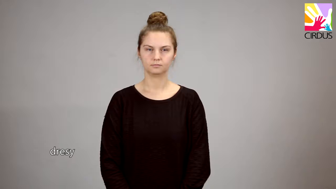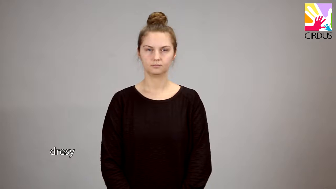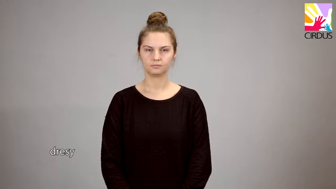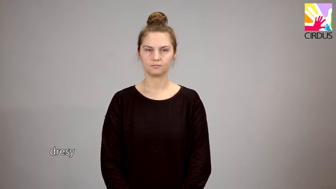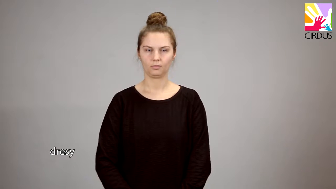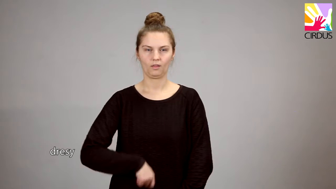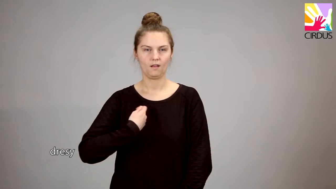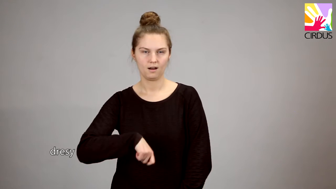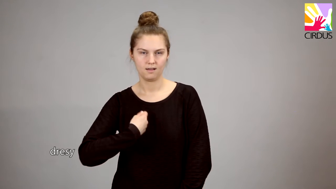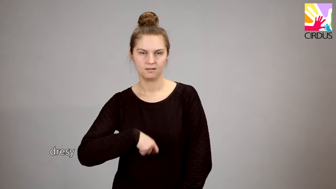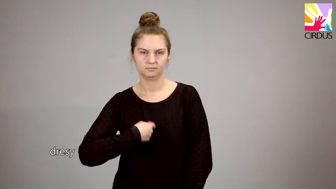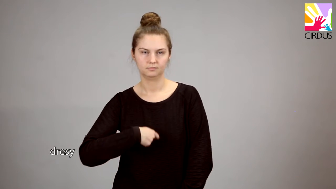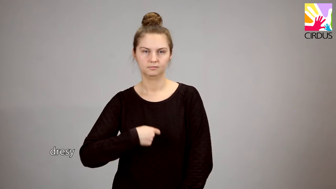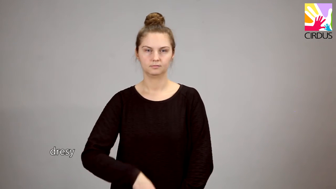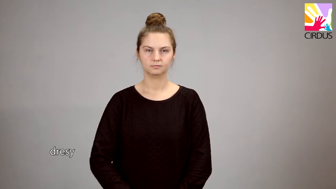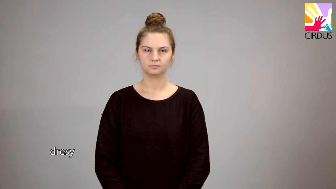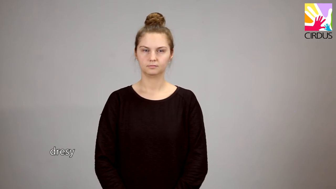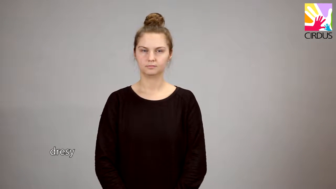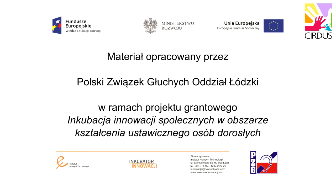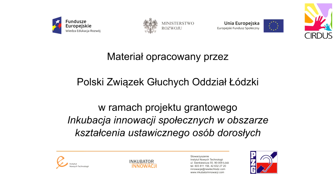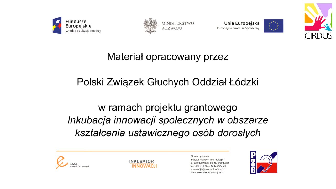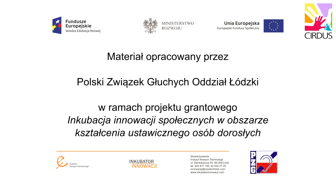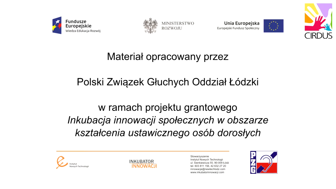dresy